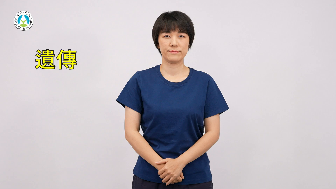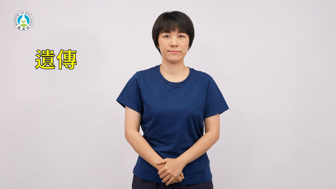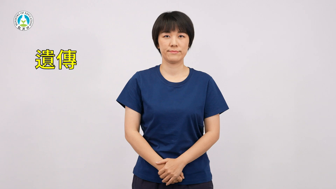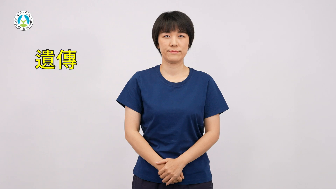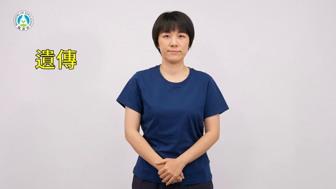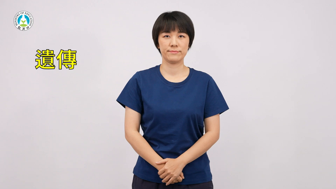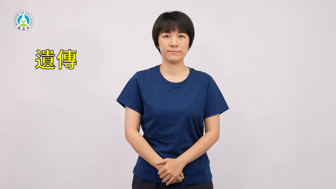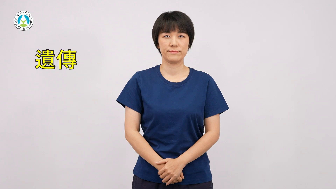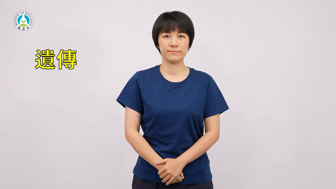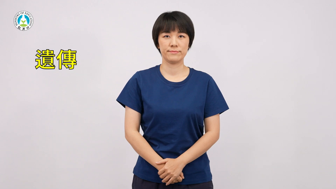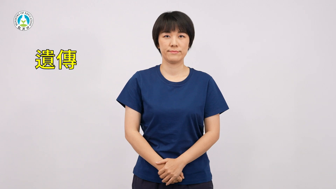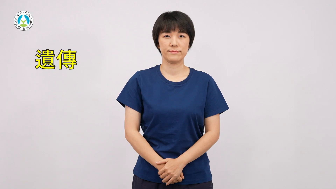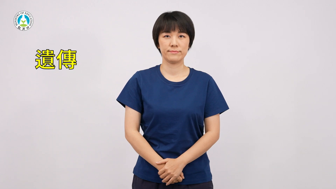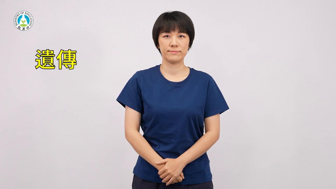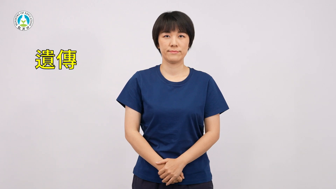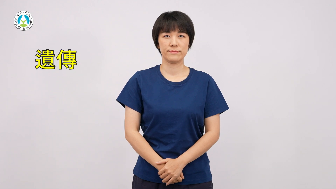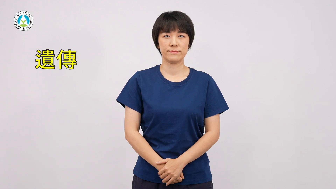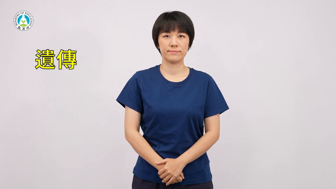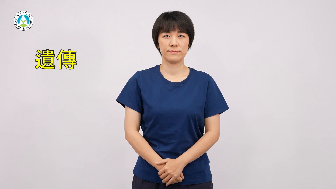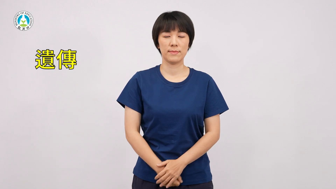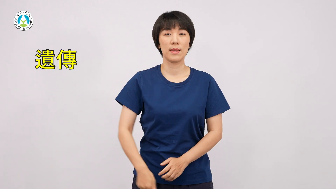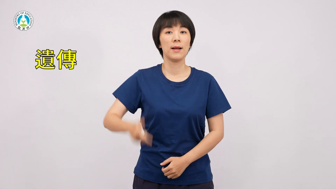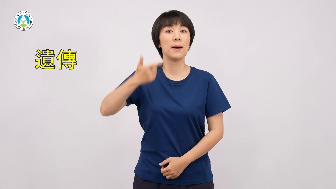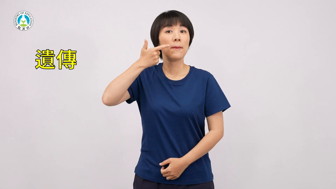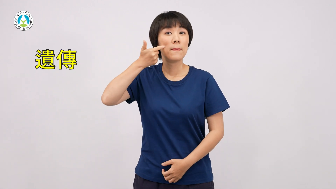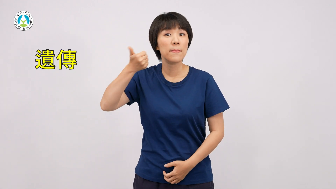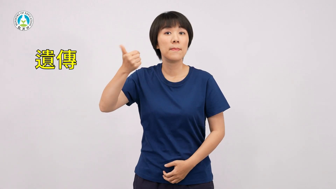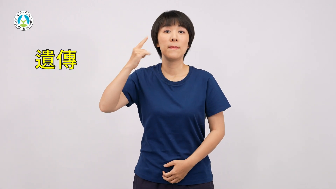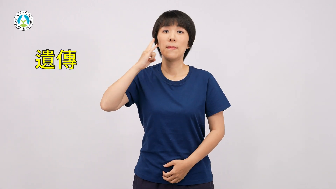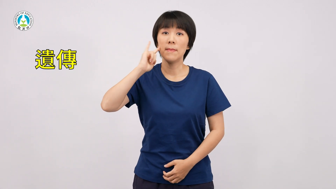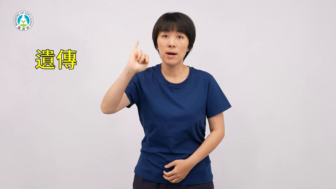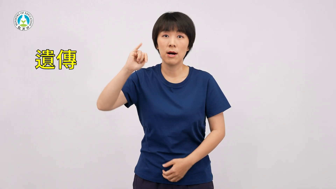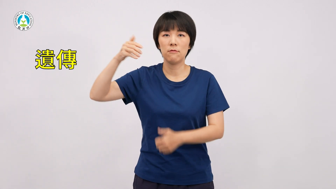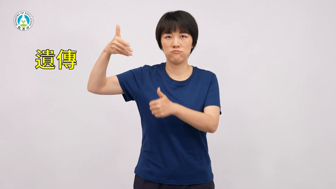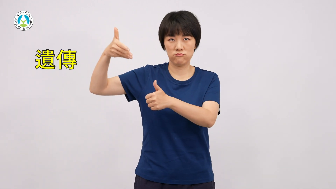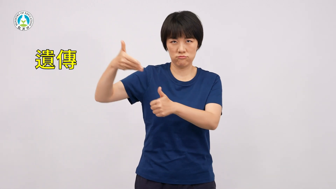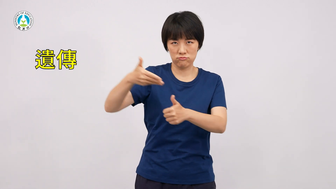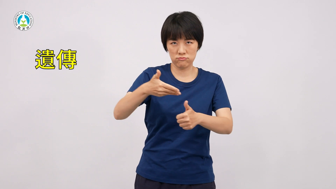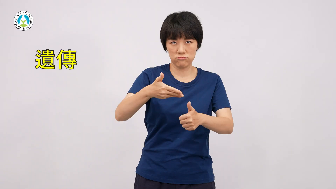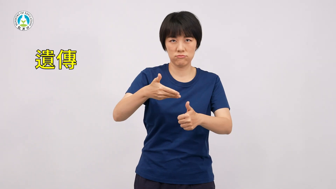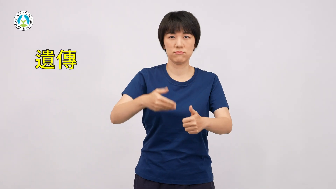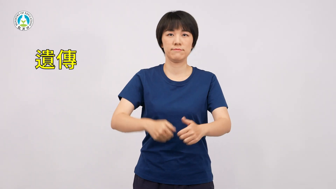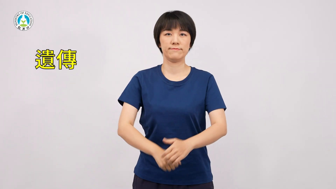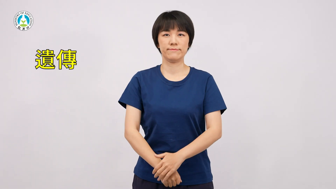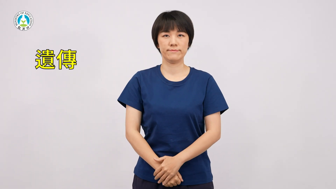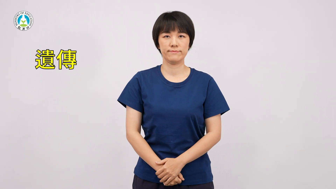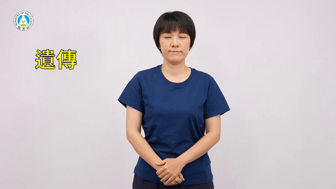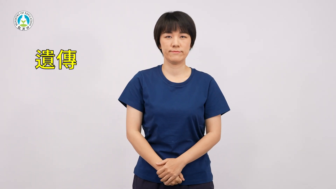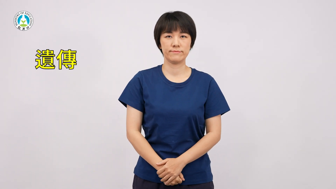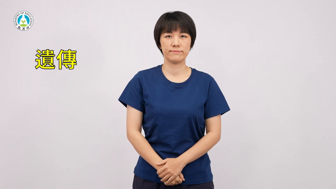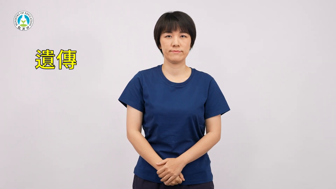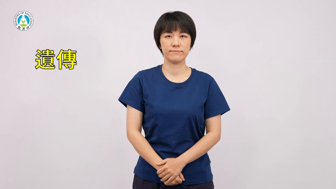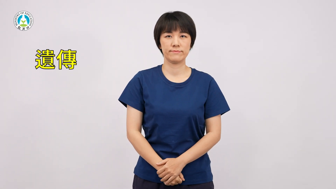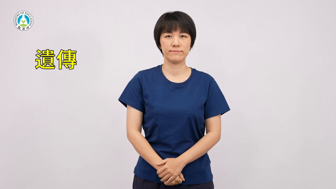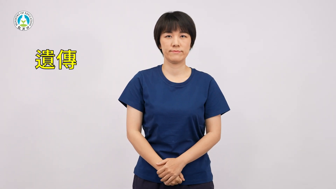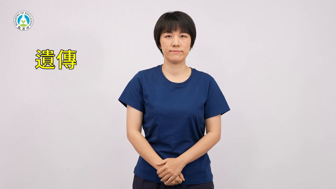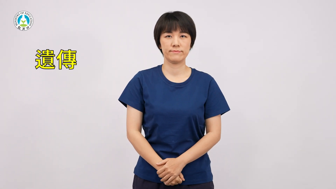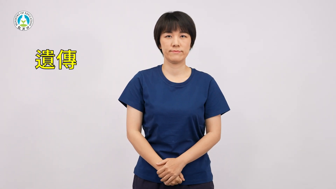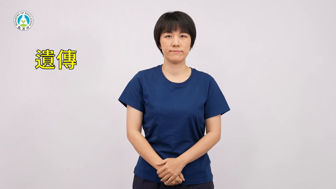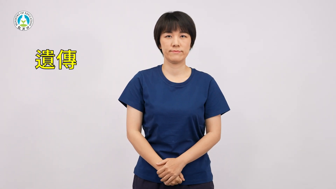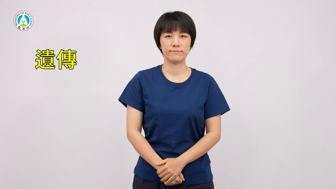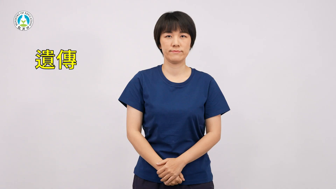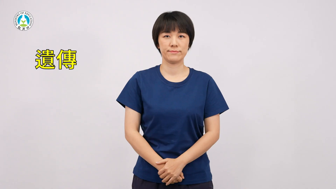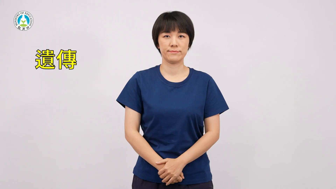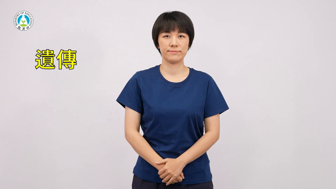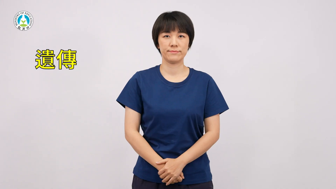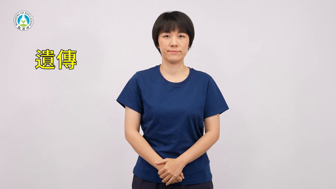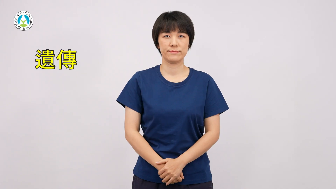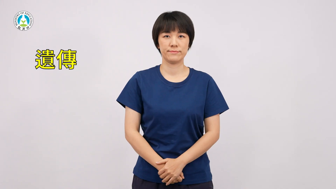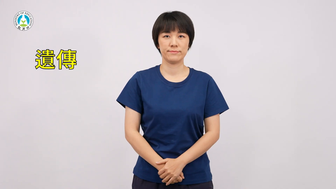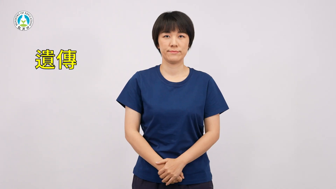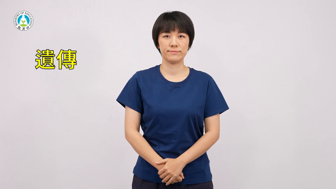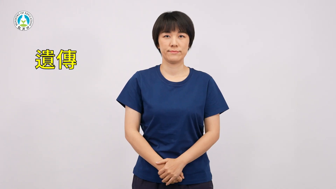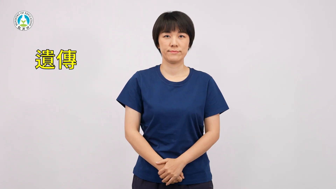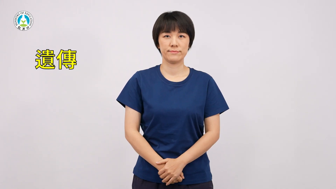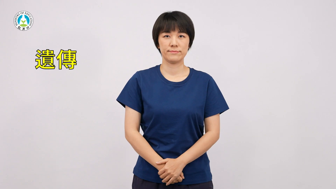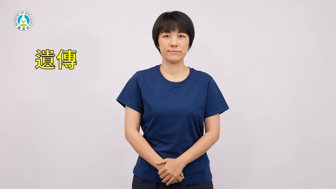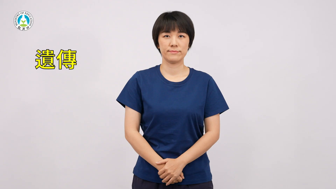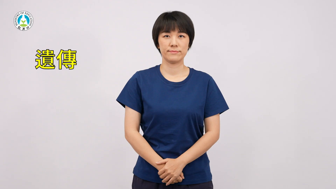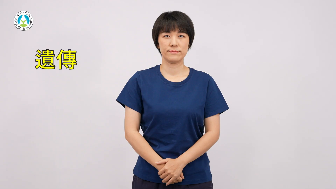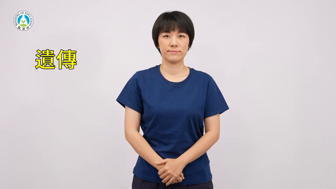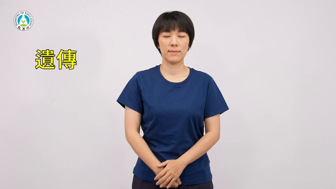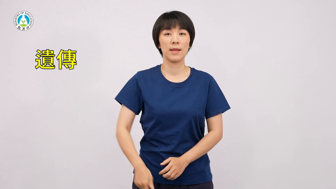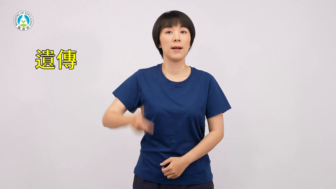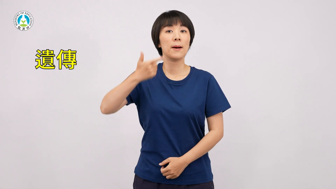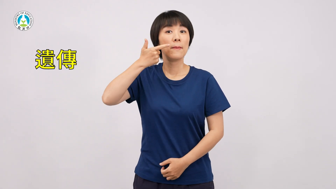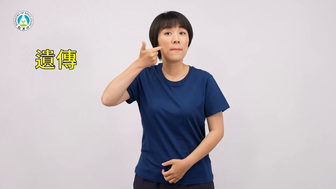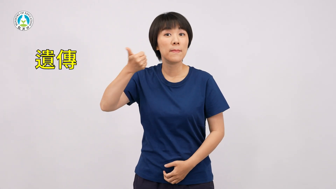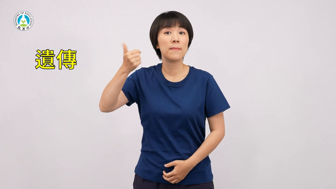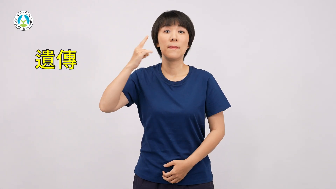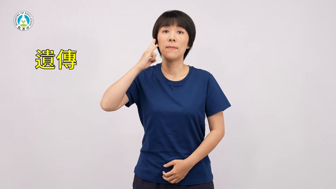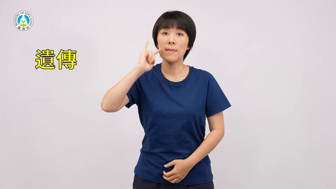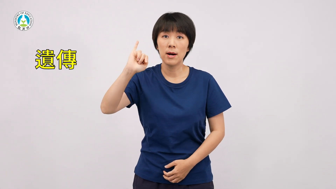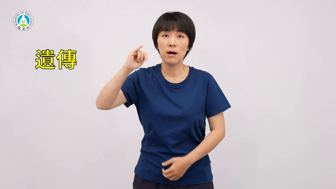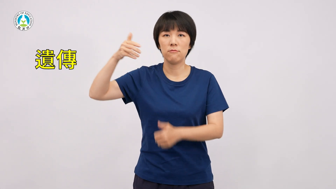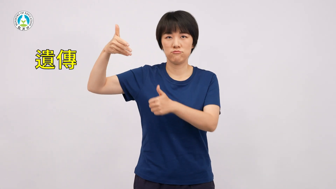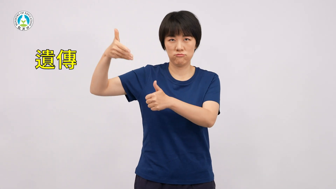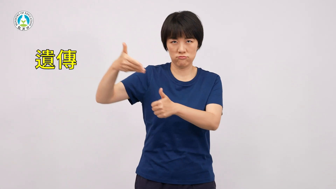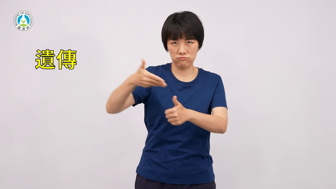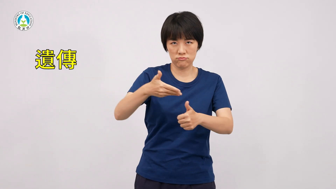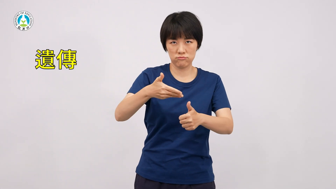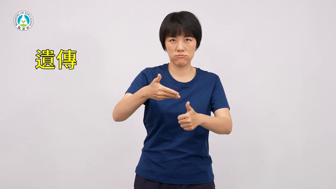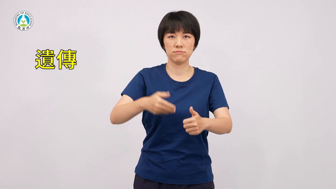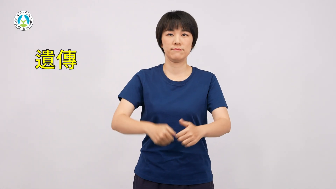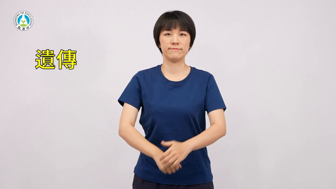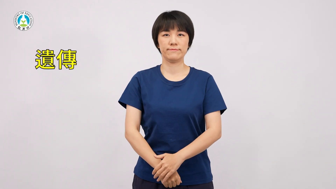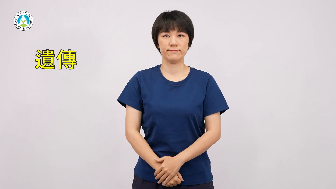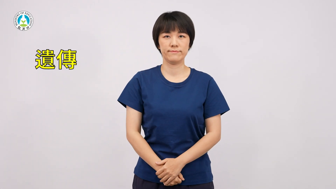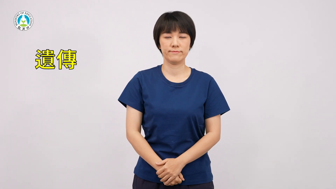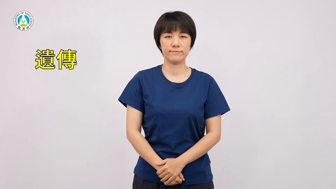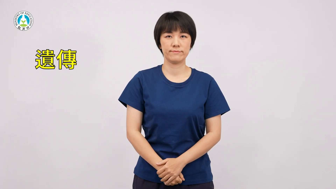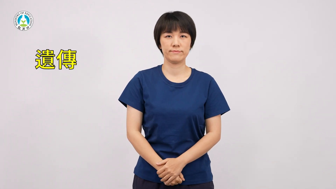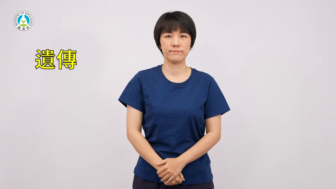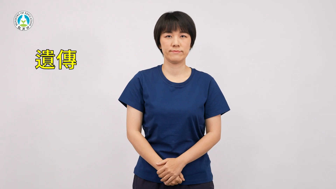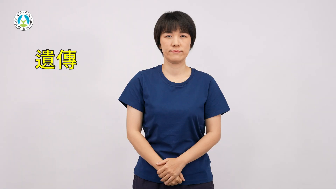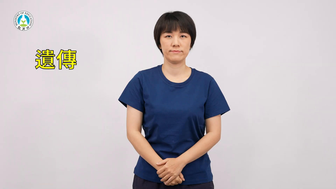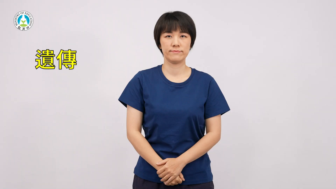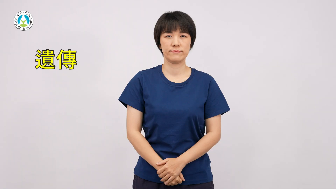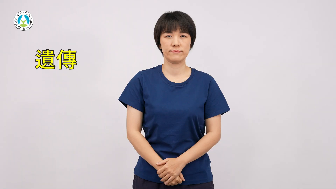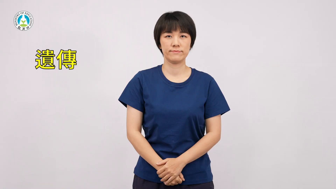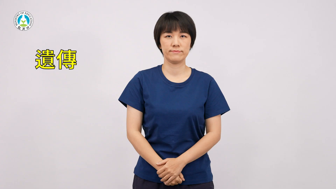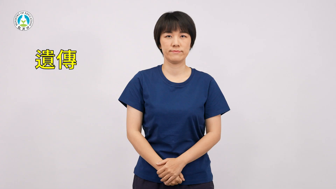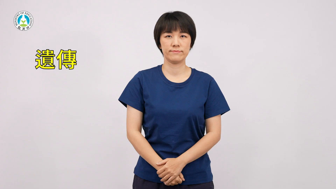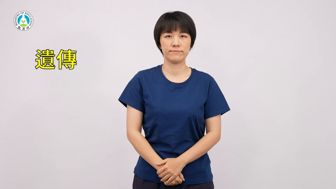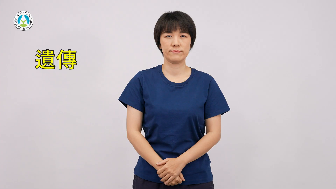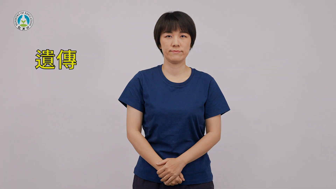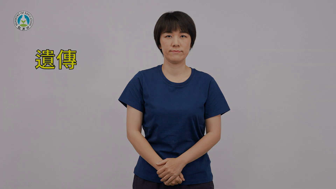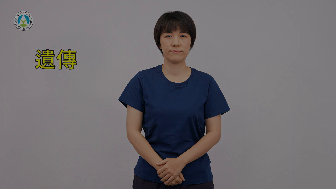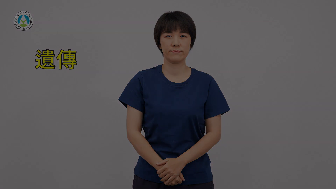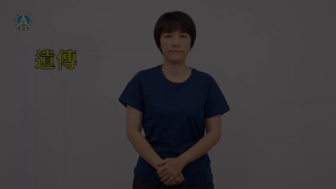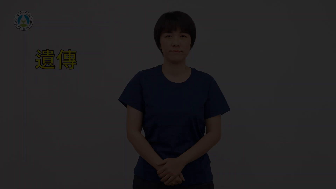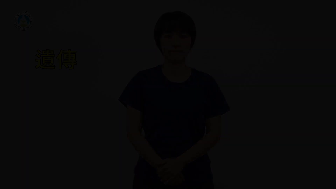遺傳